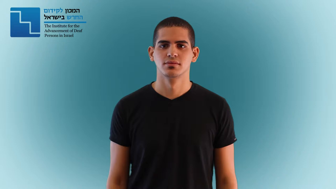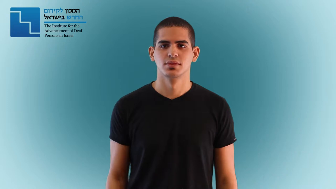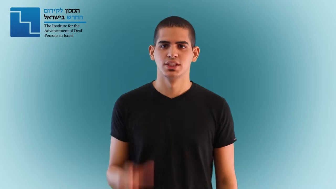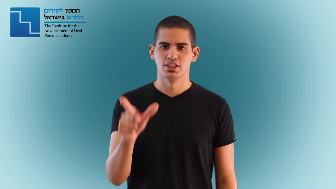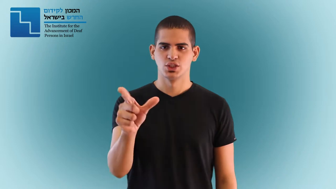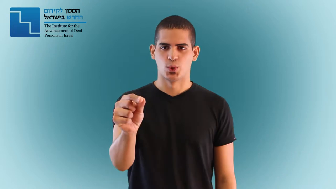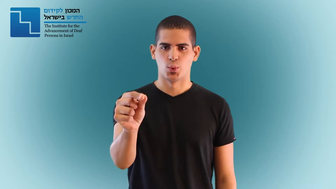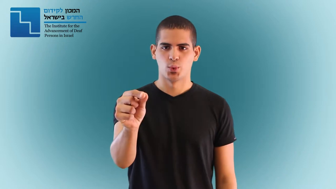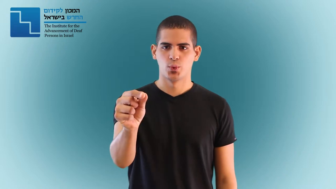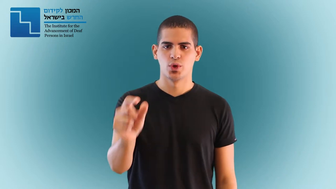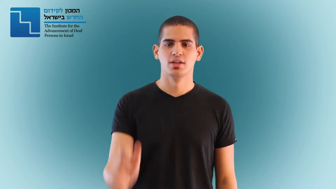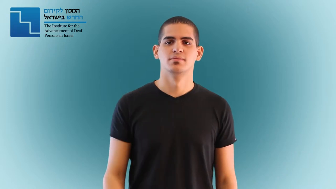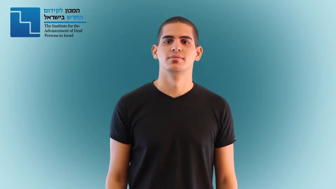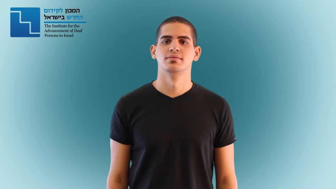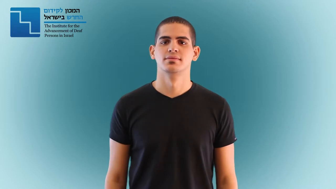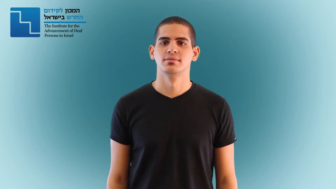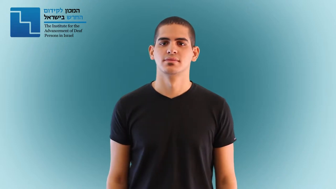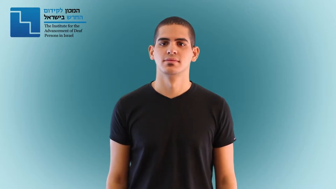זוג